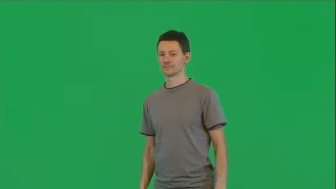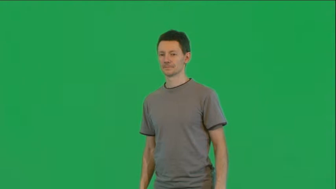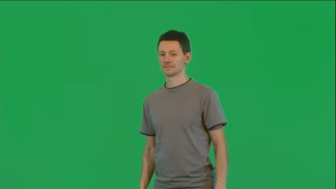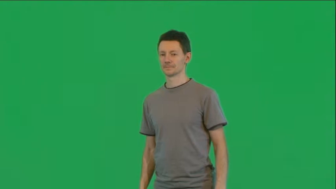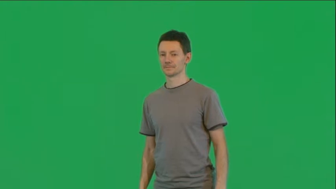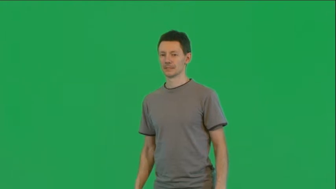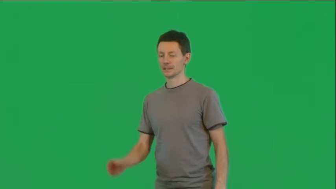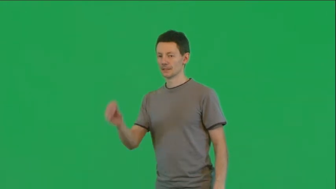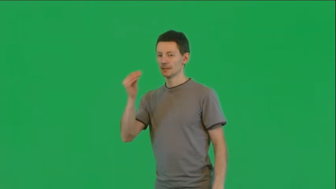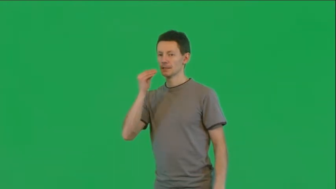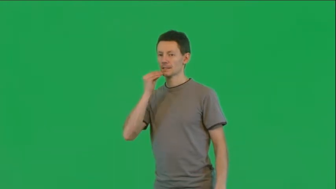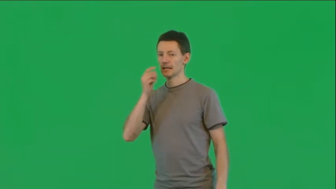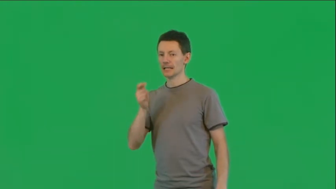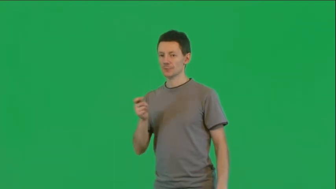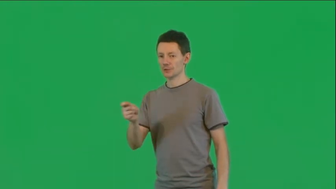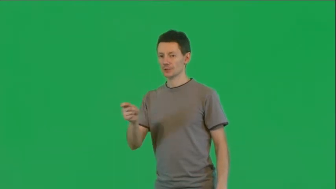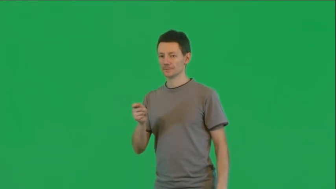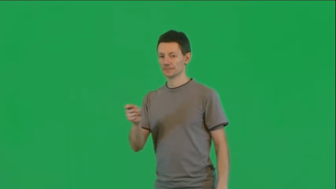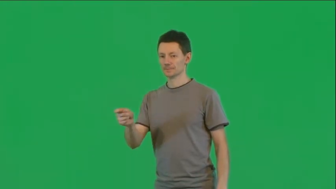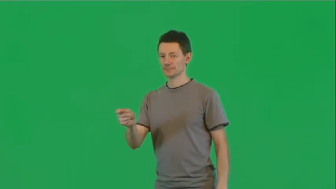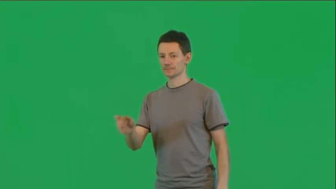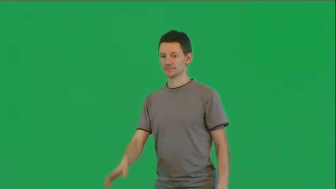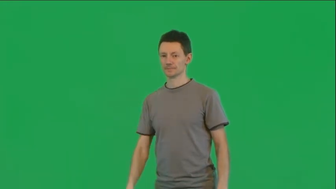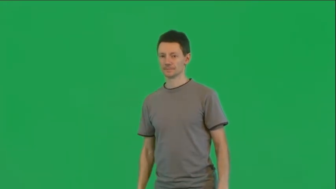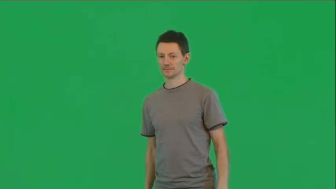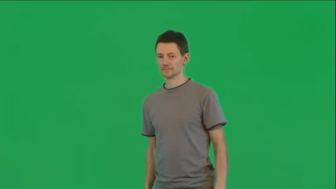karmić